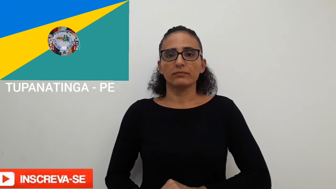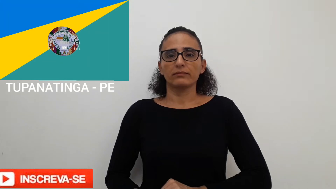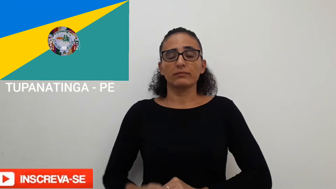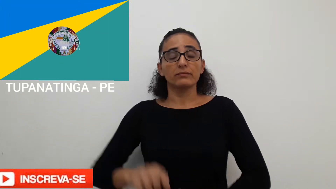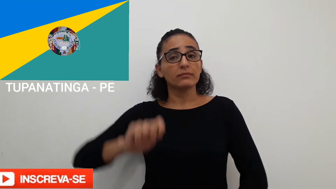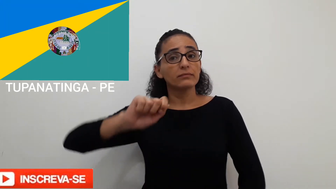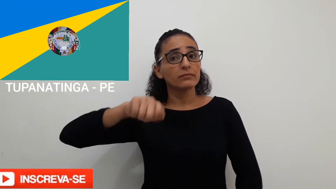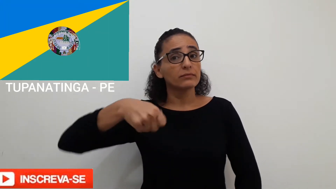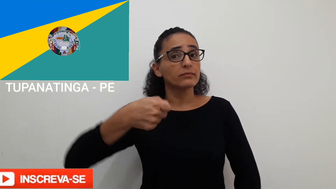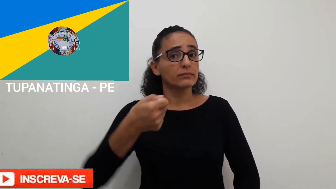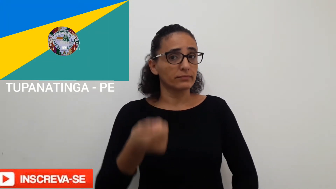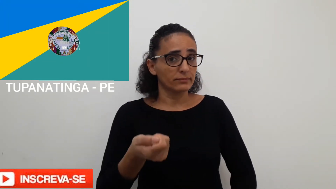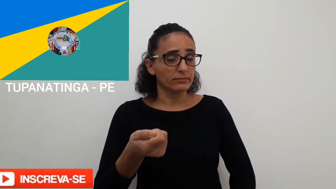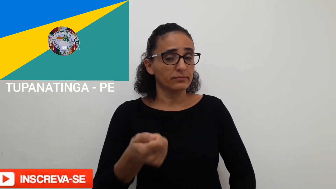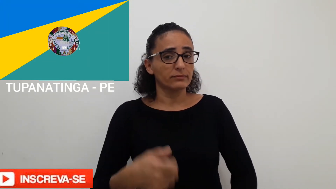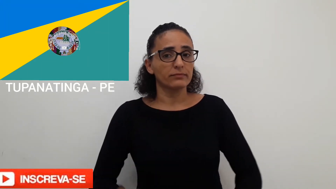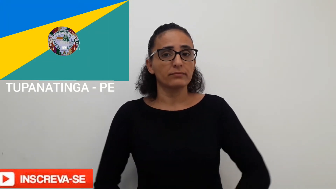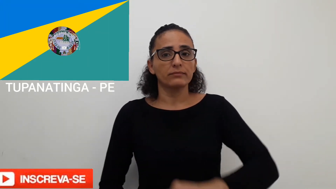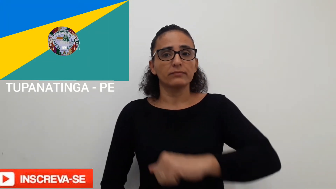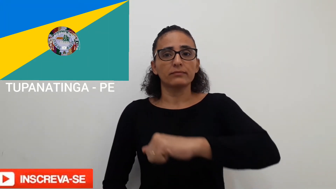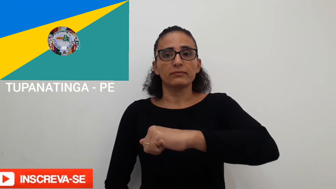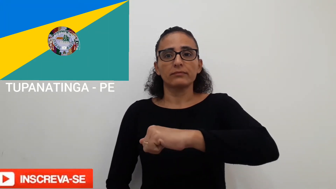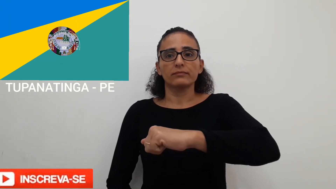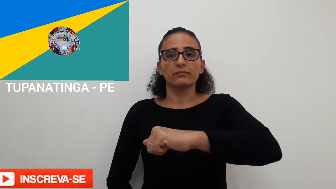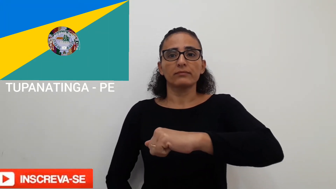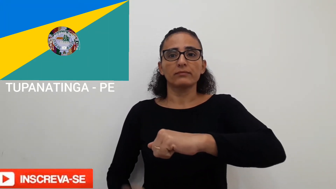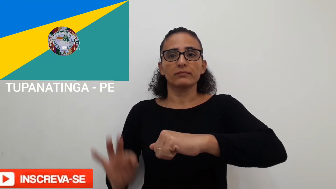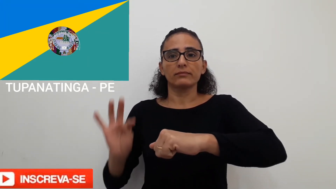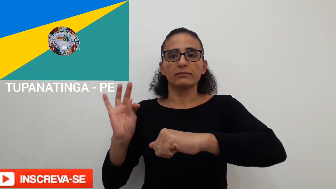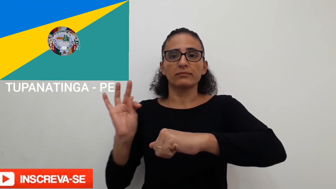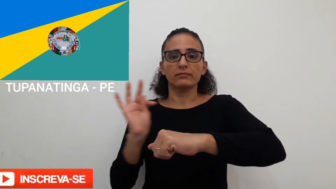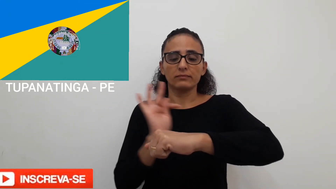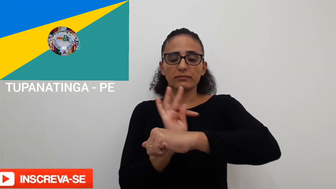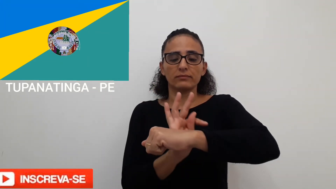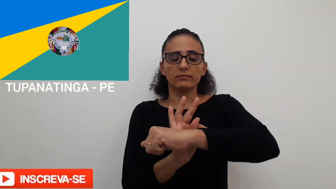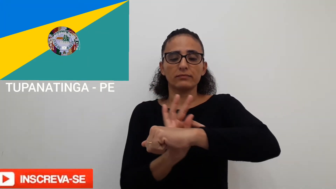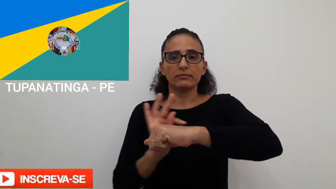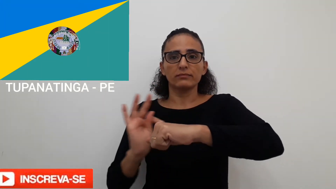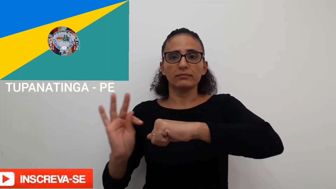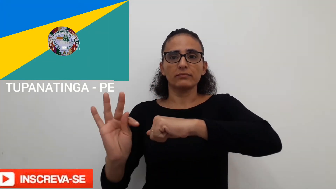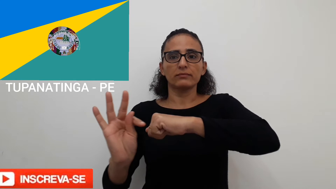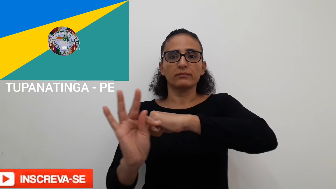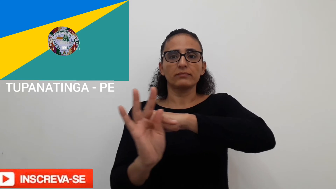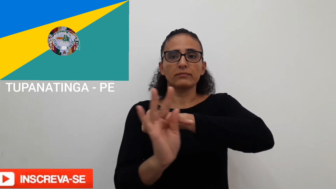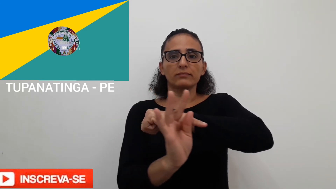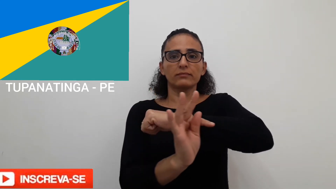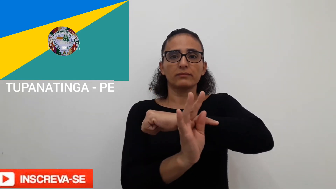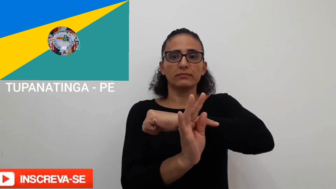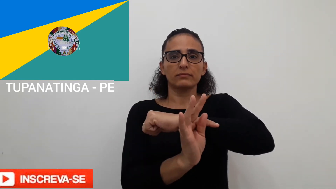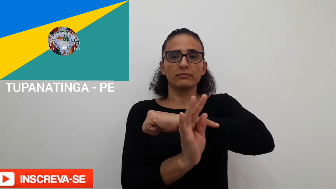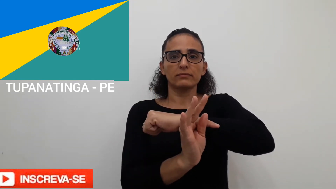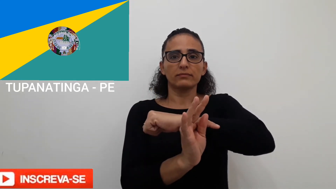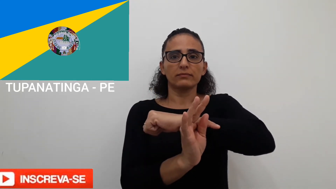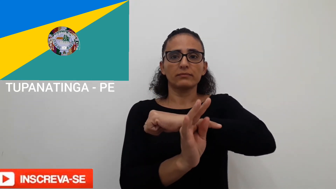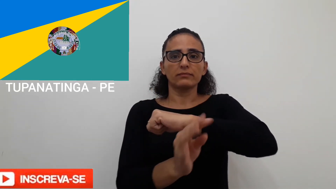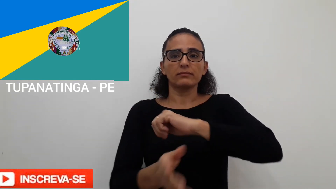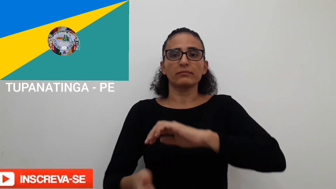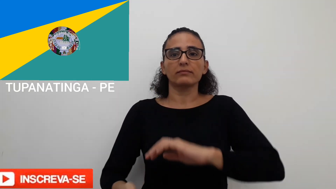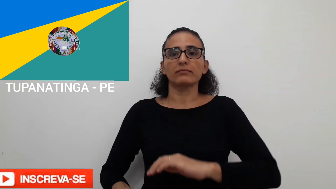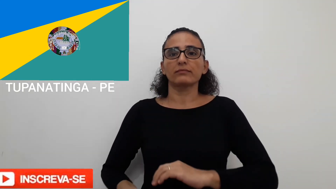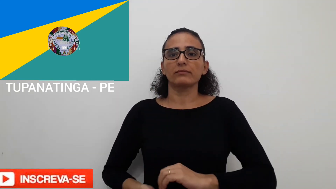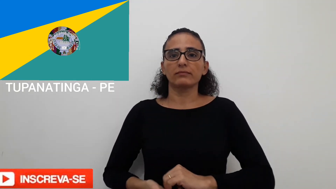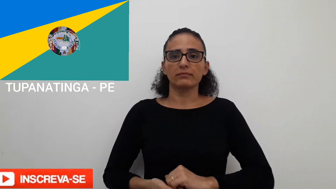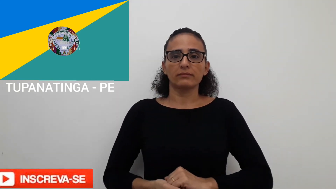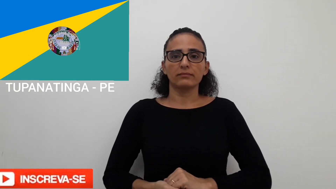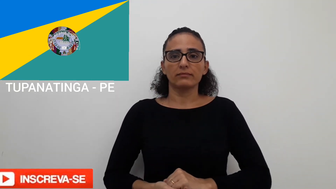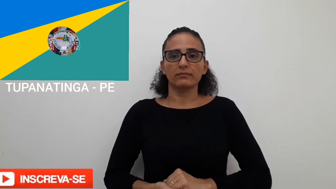TUPANATINGA - PE